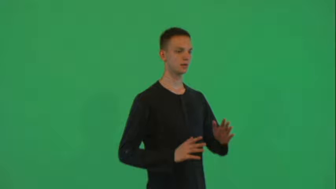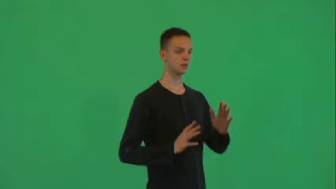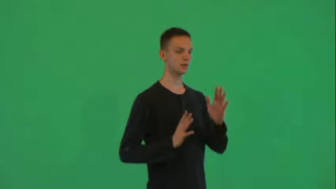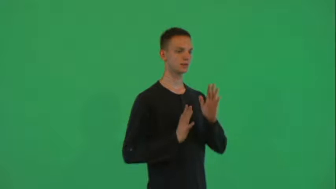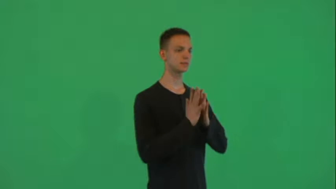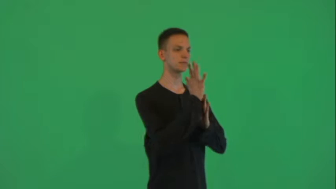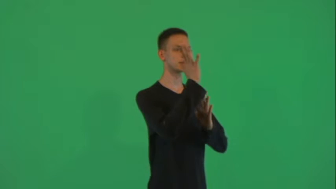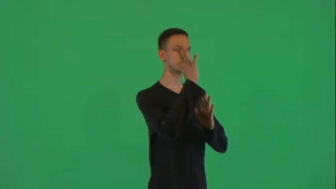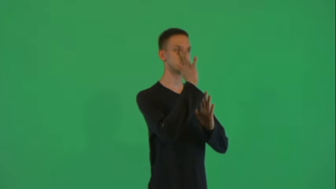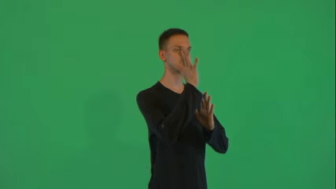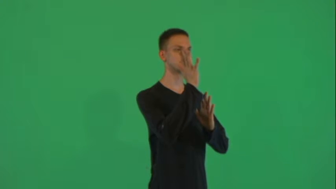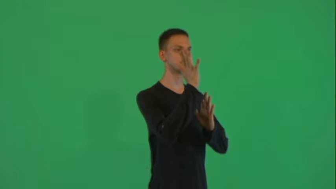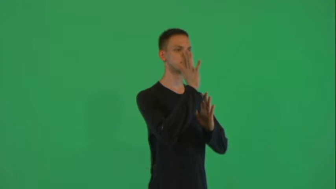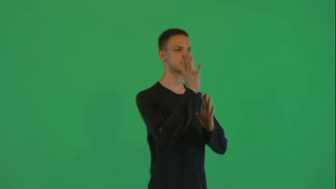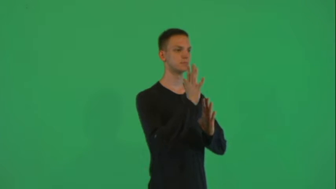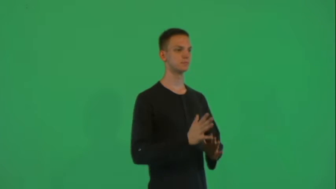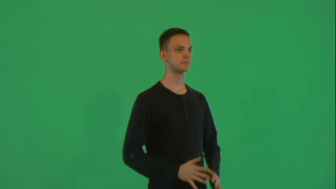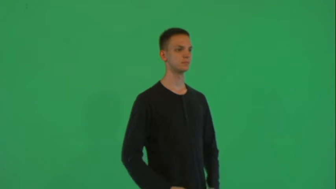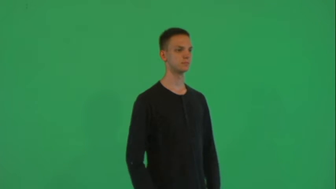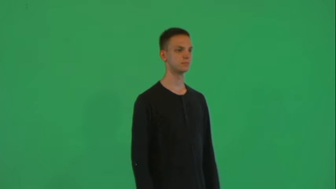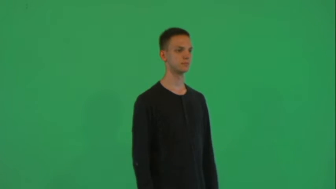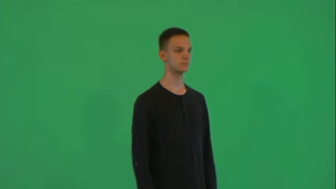zapalenie